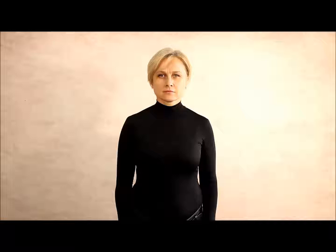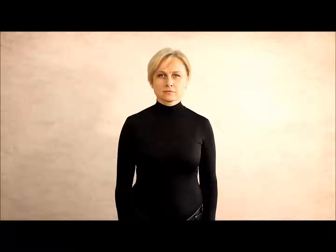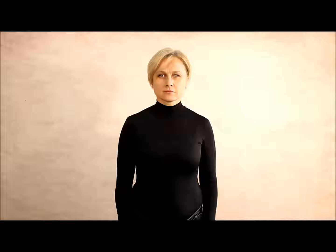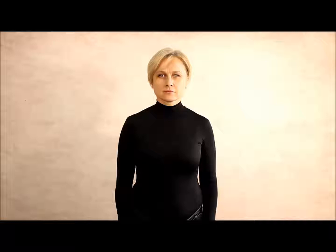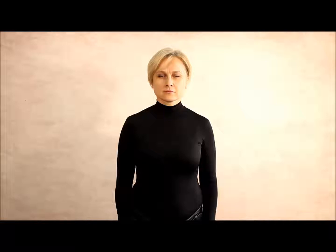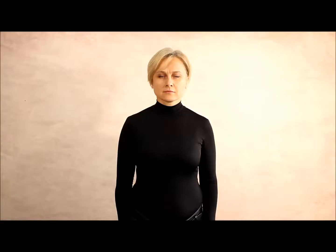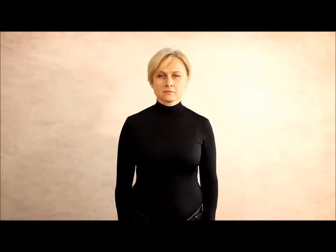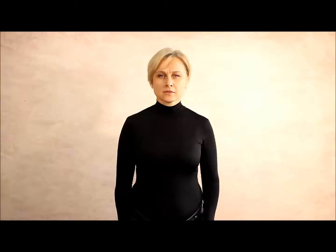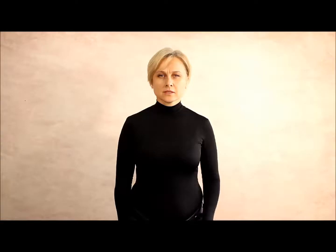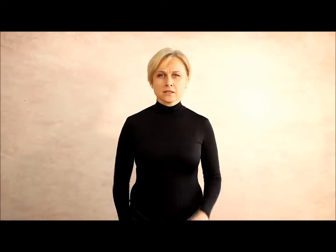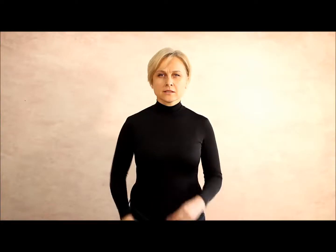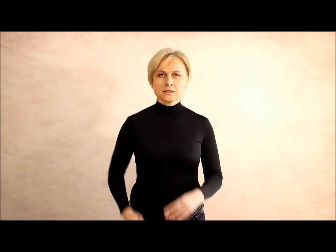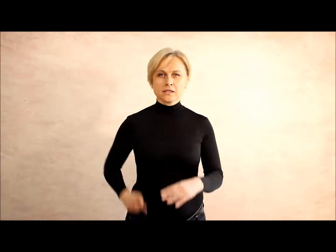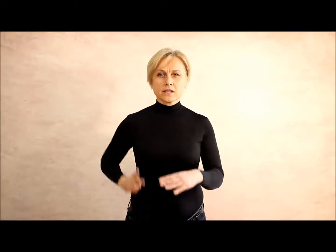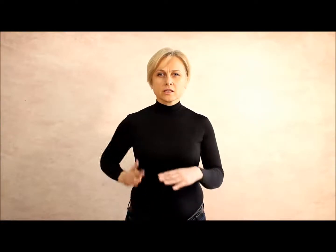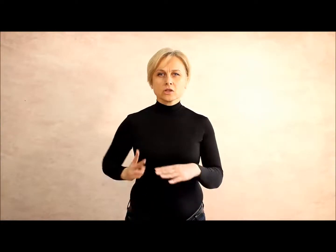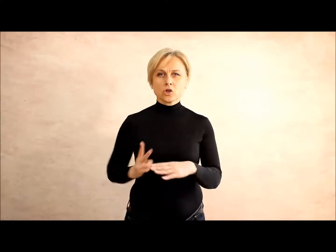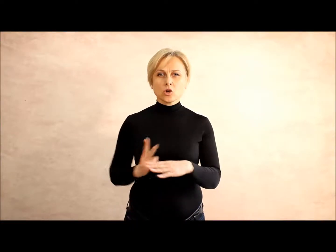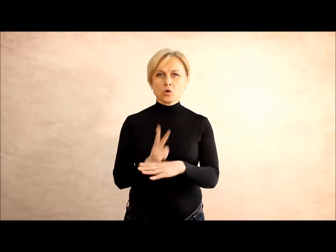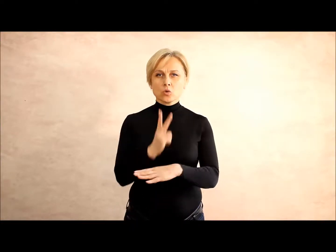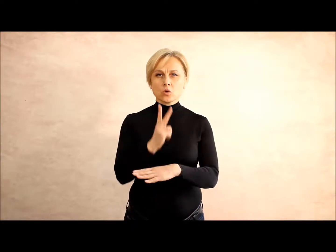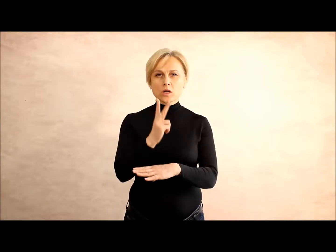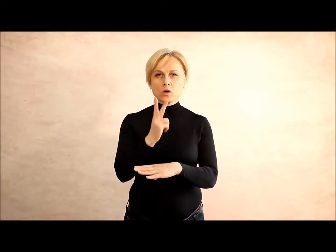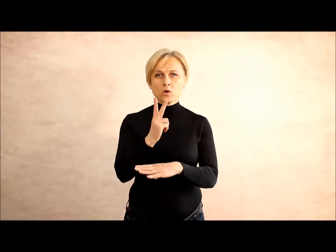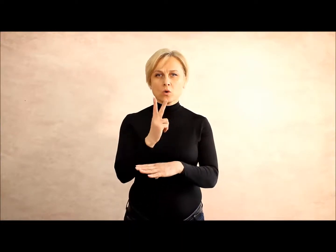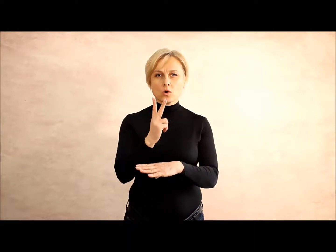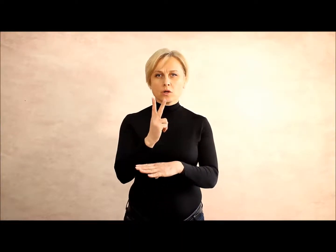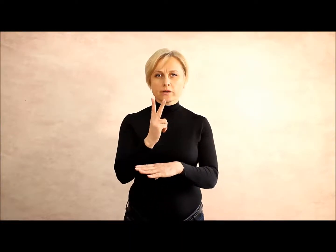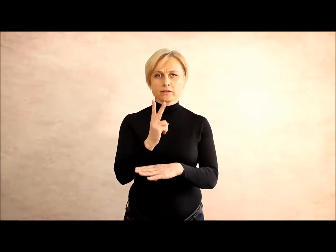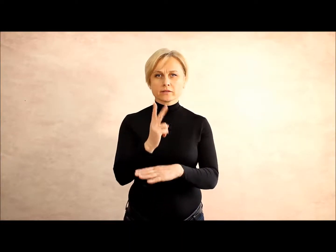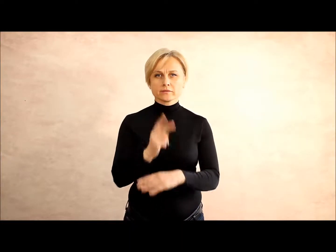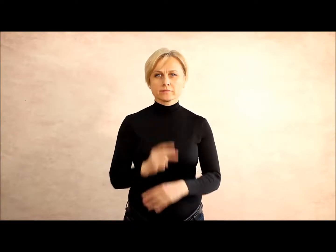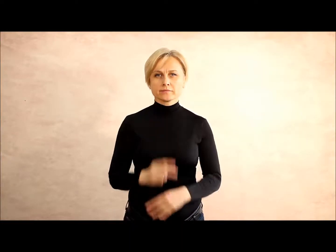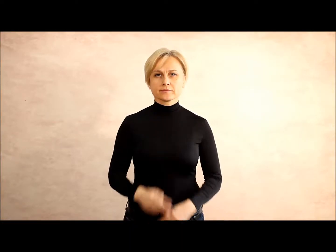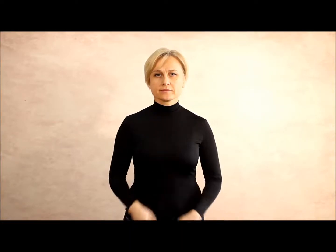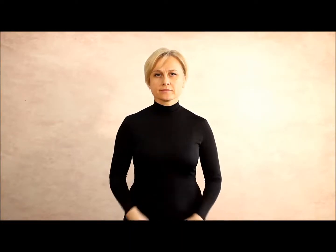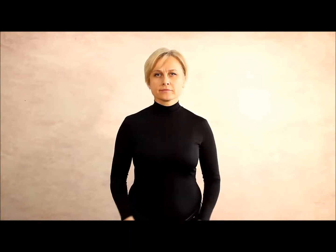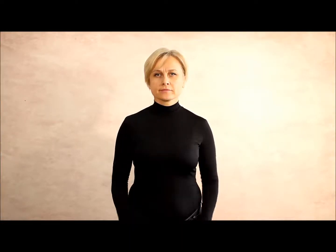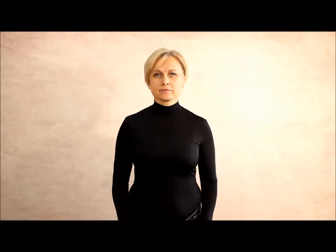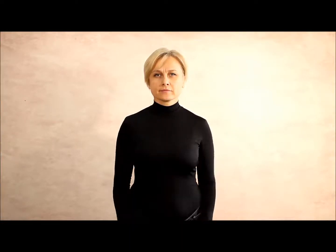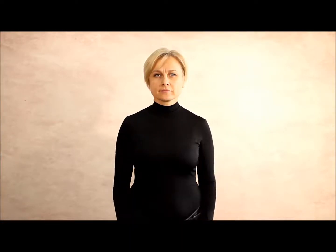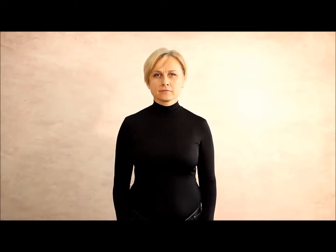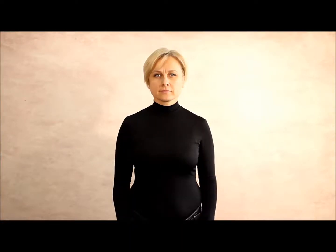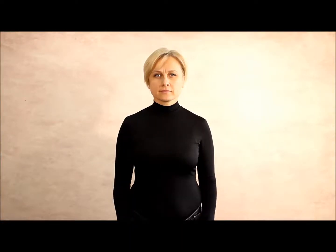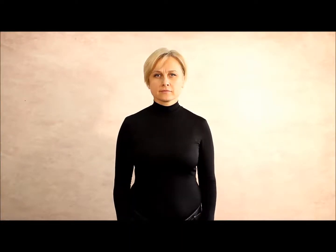De două ori